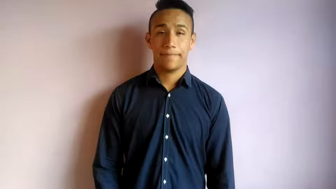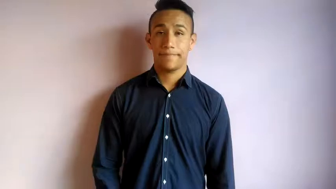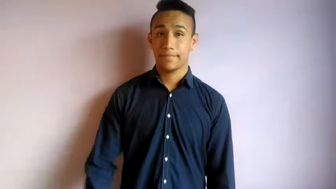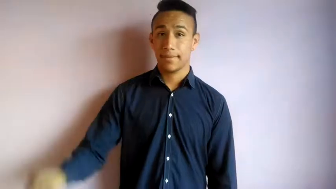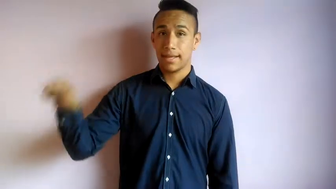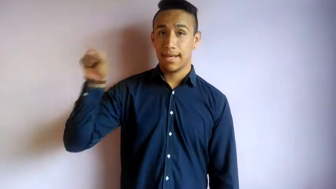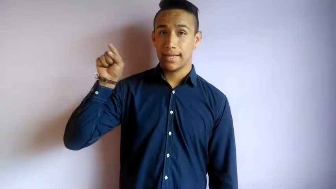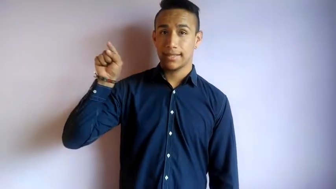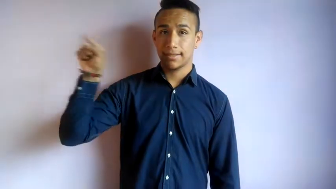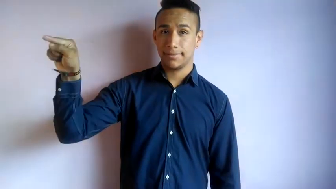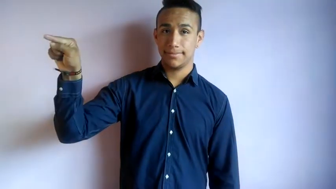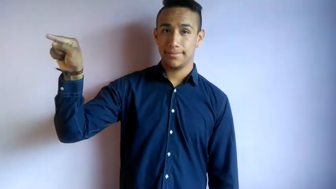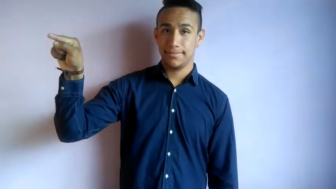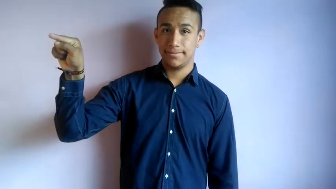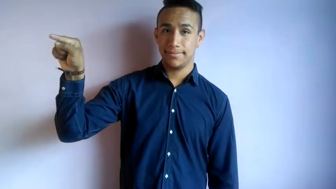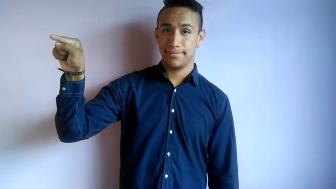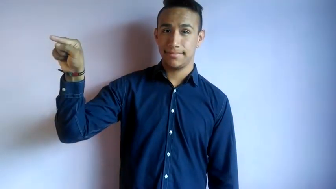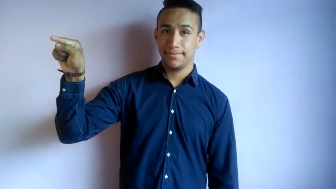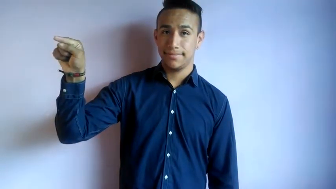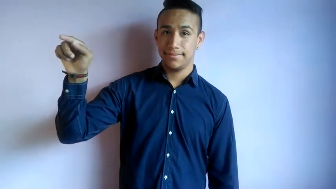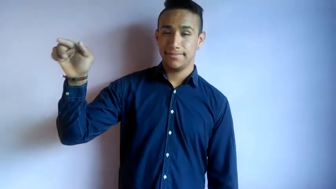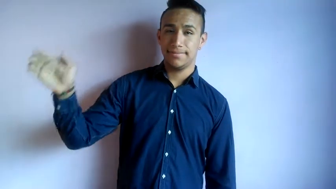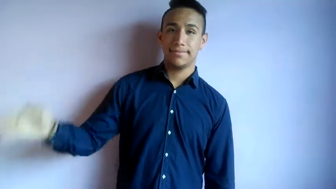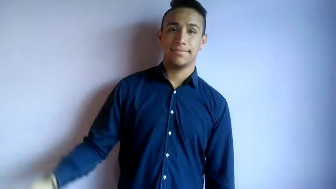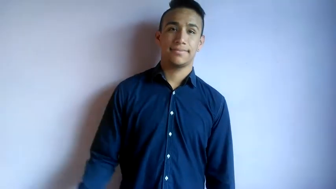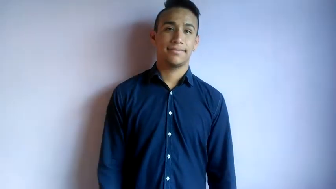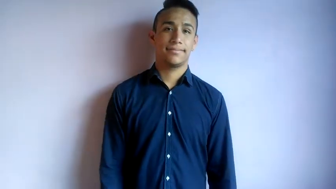el